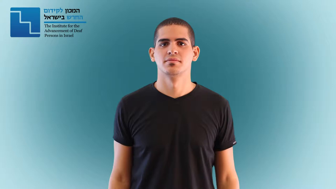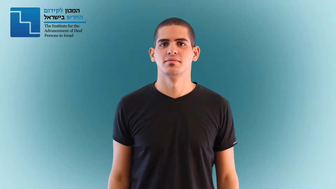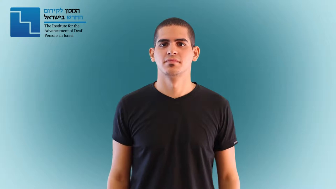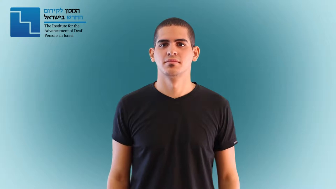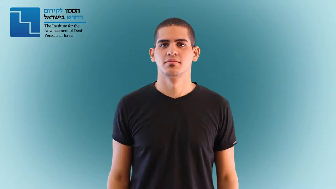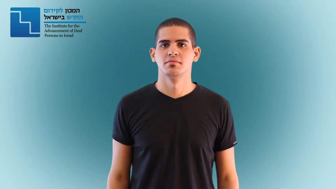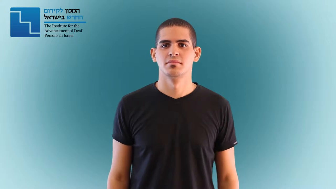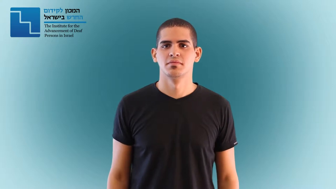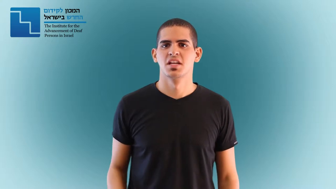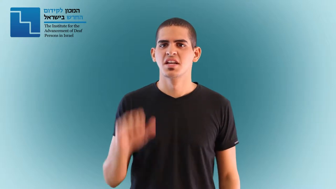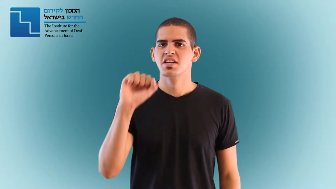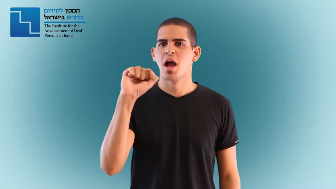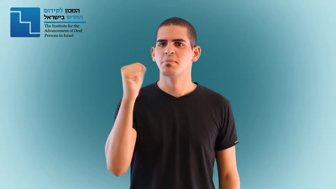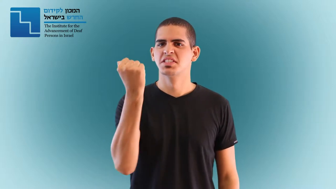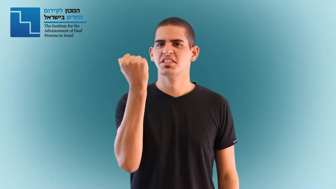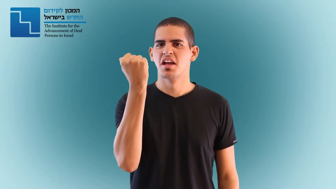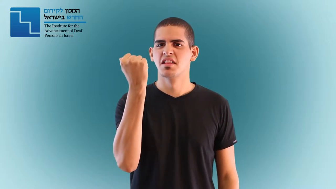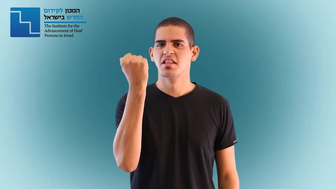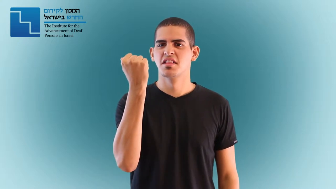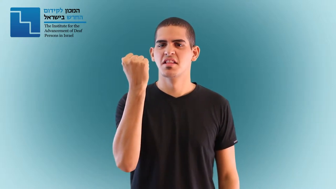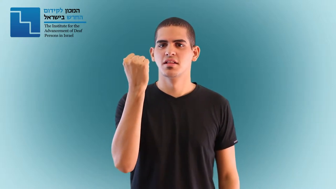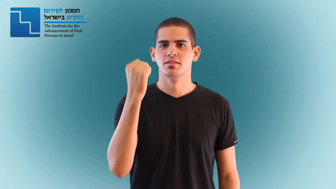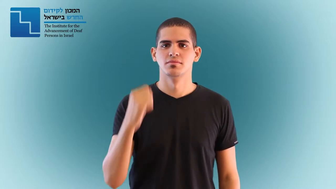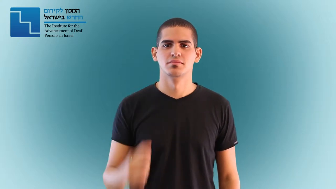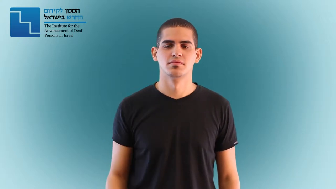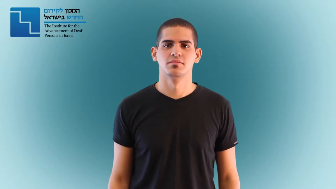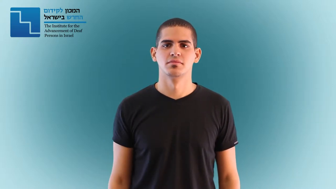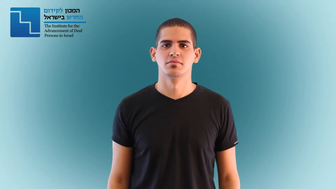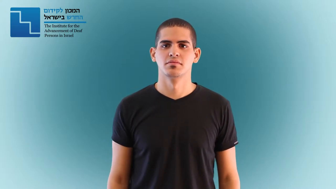קמצן